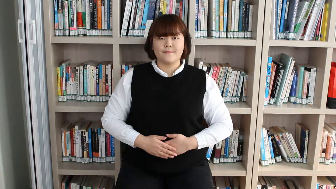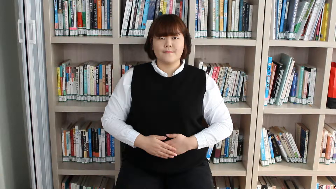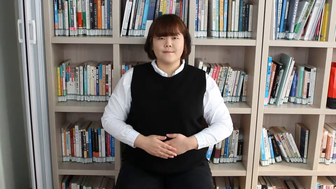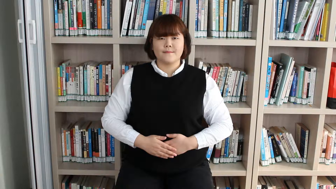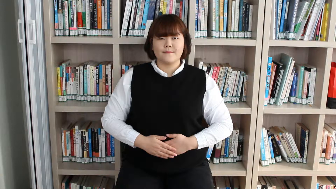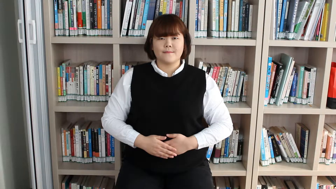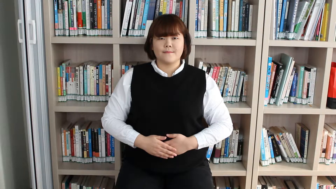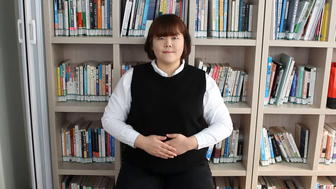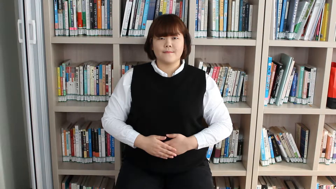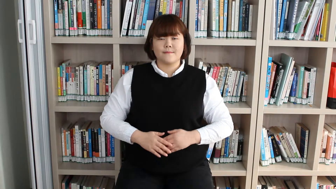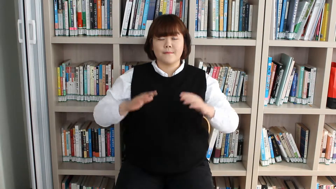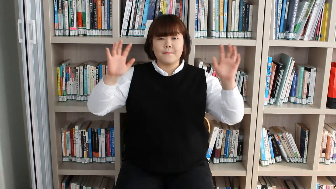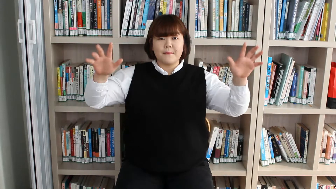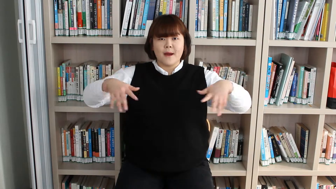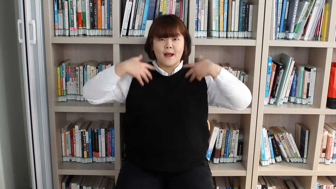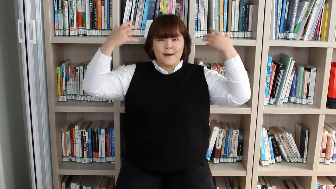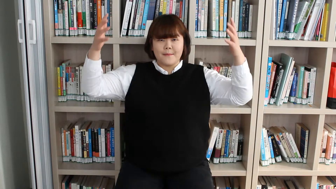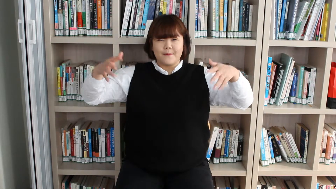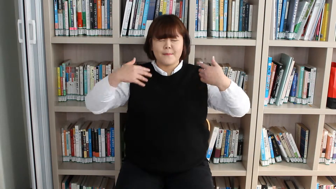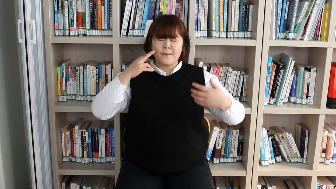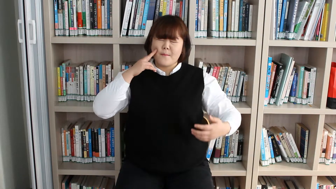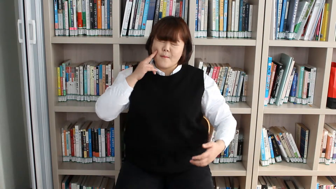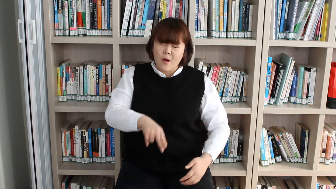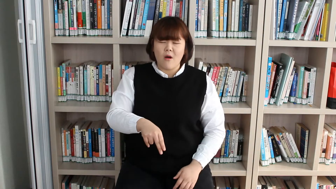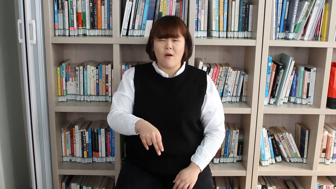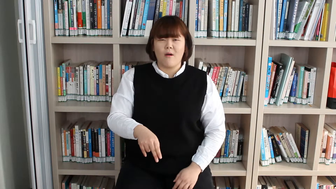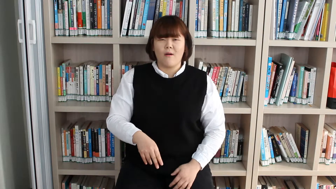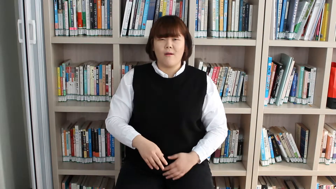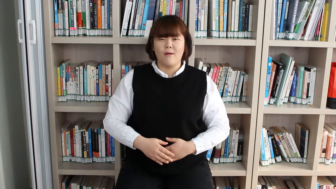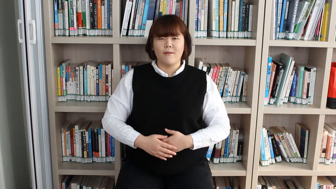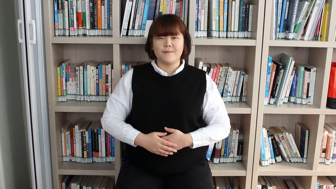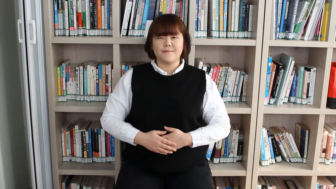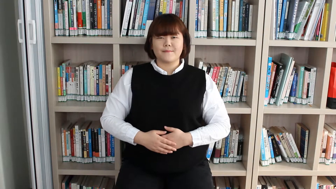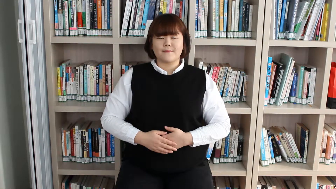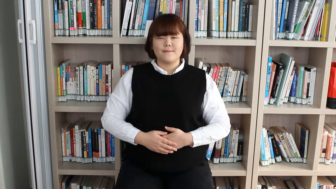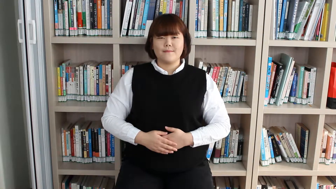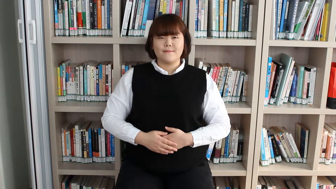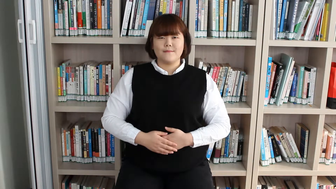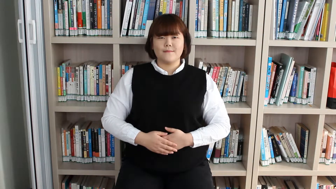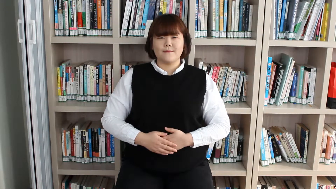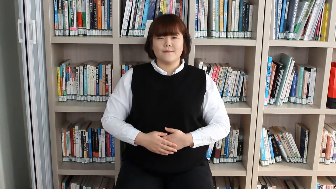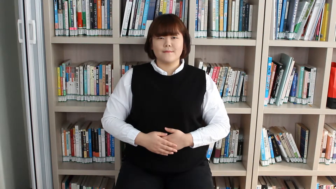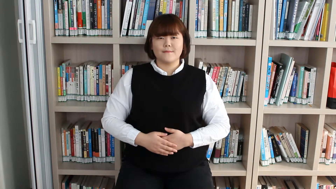바람이세다